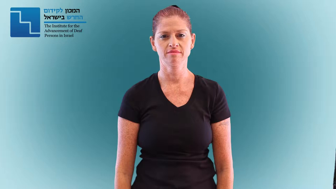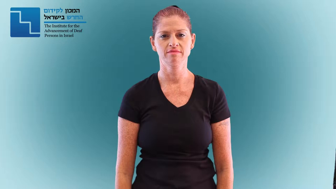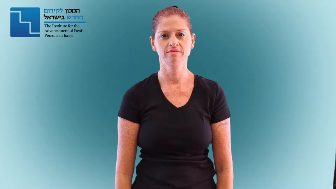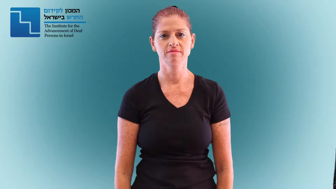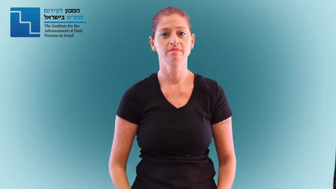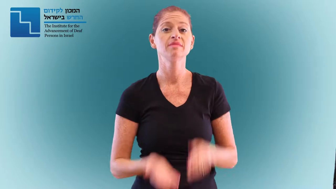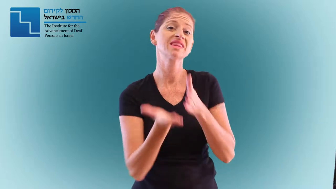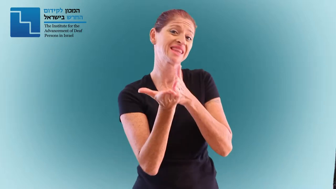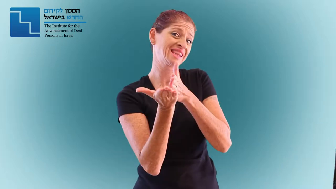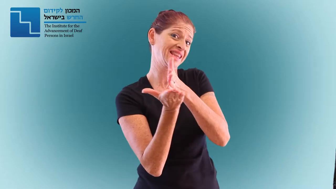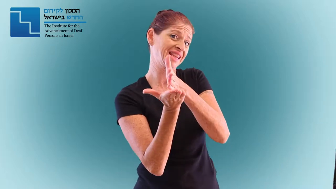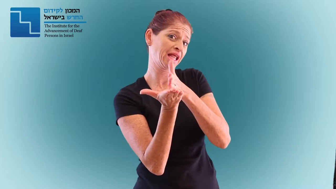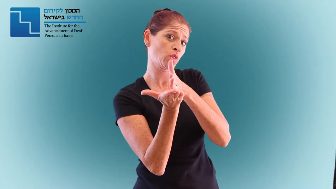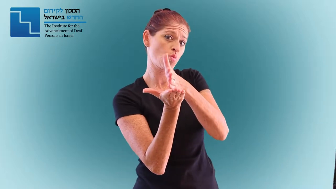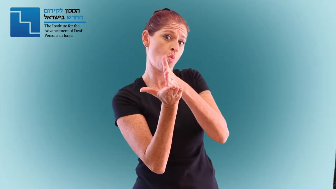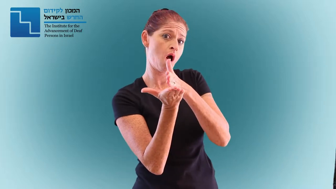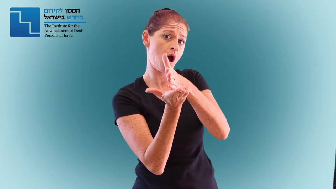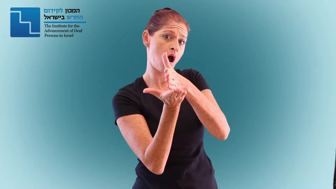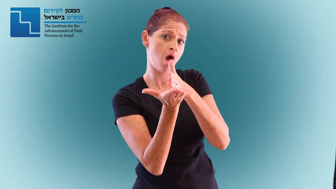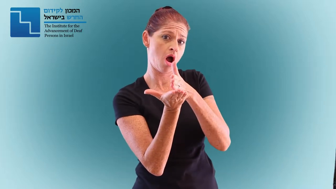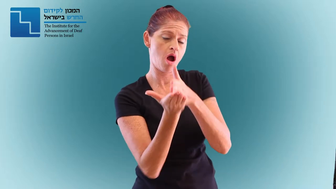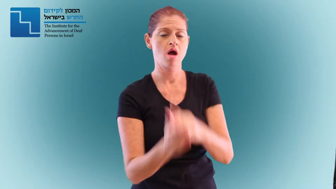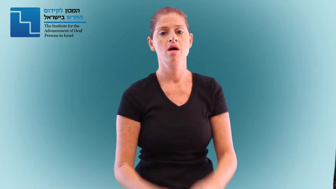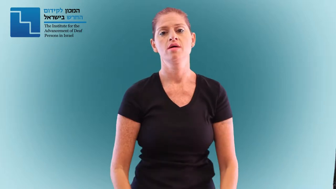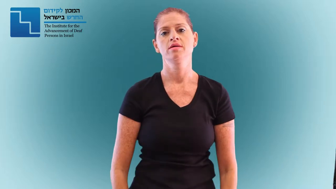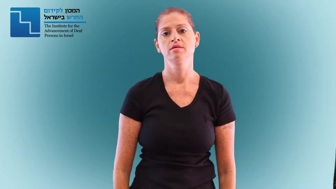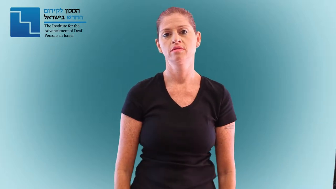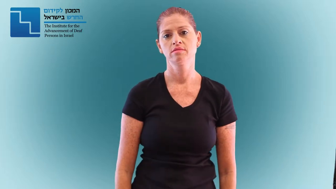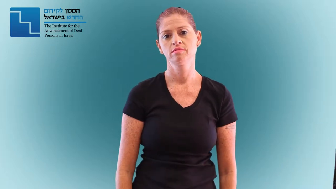ניתוח